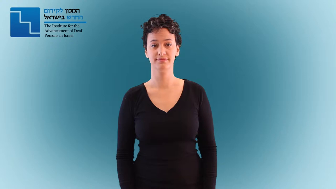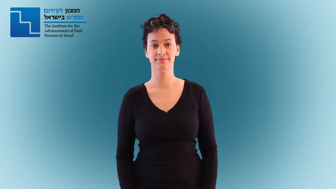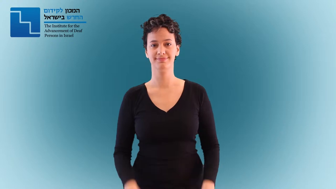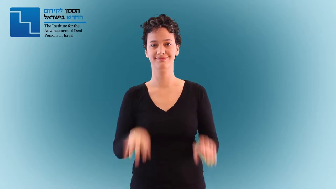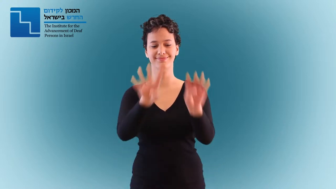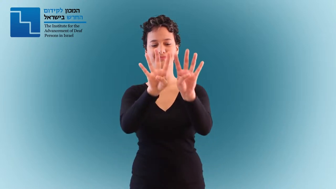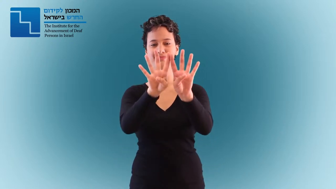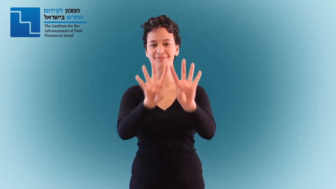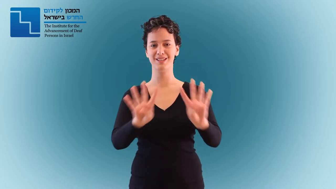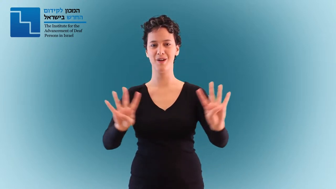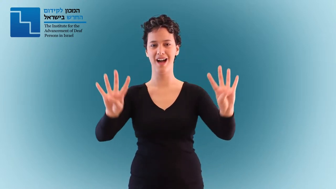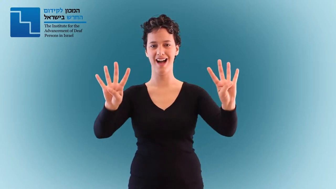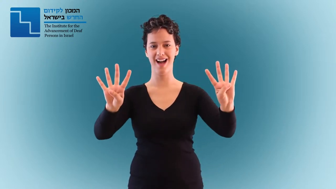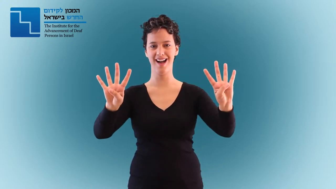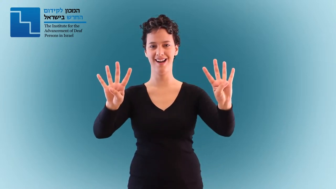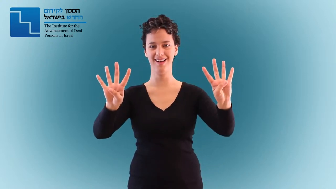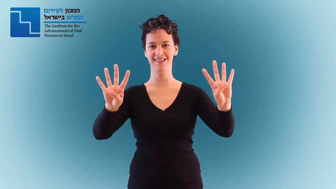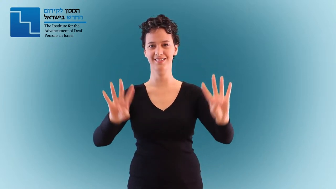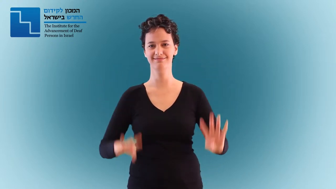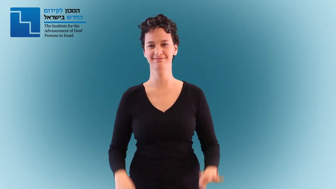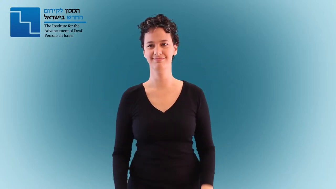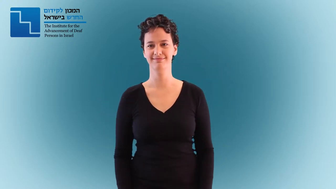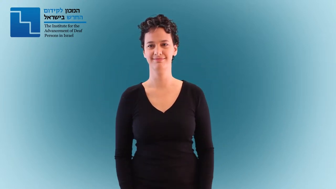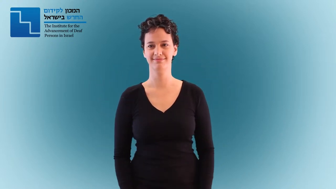מנורה